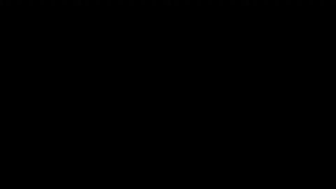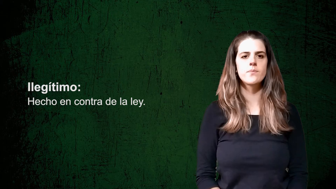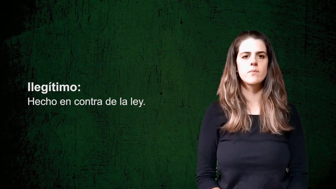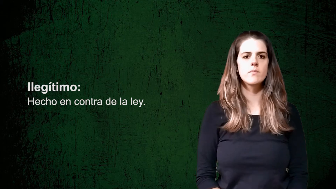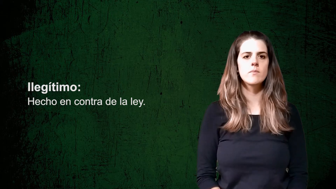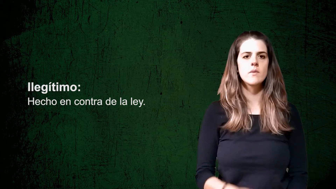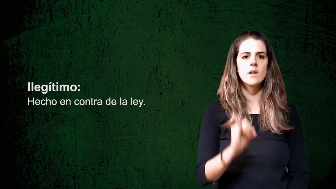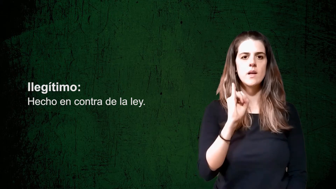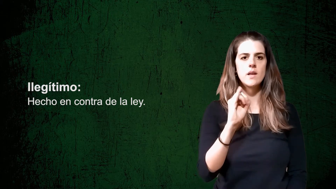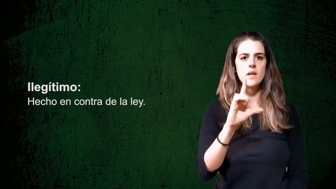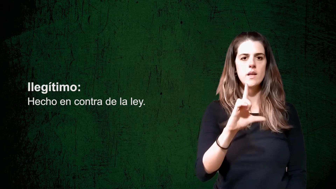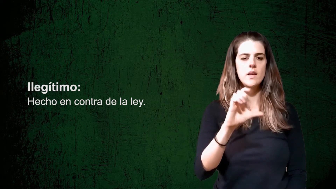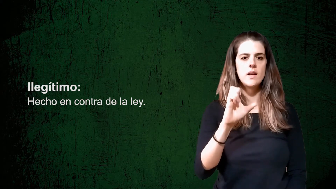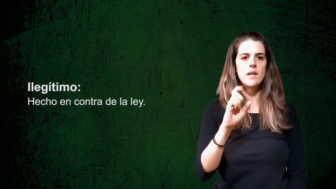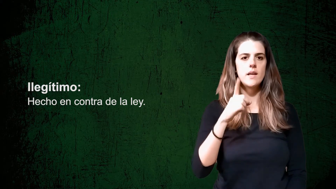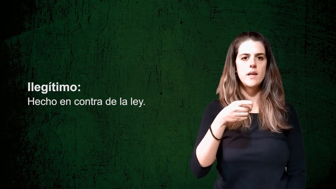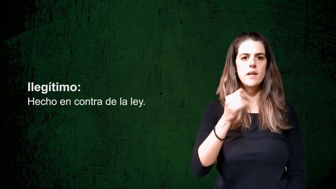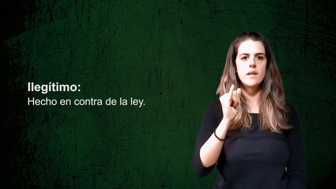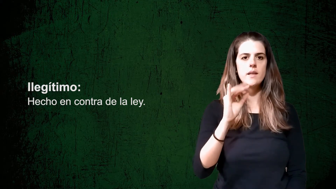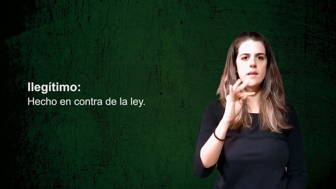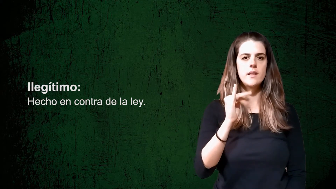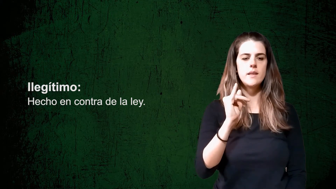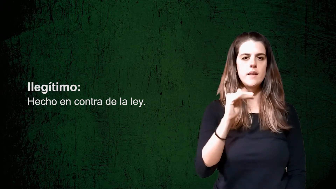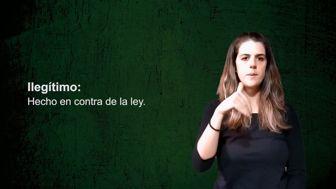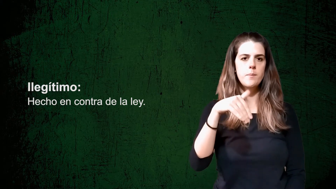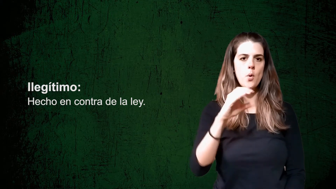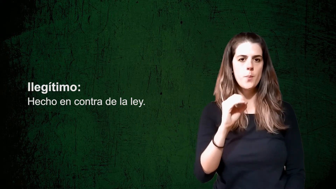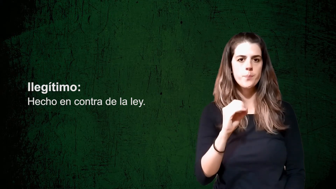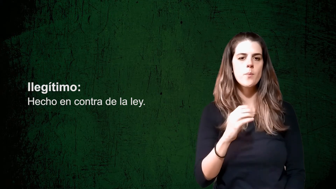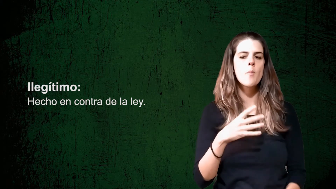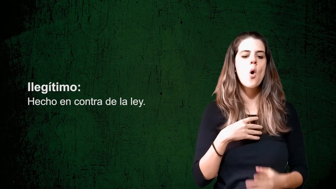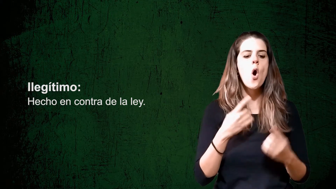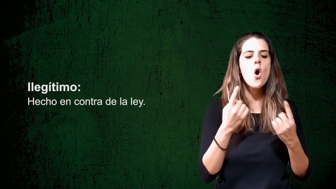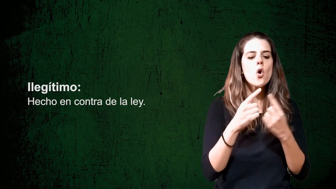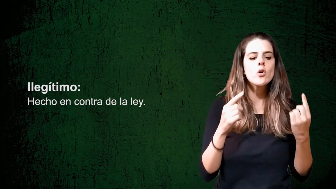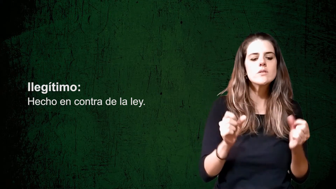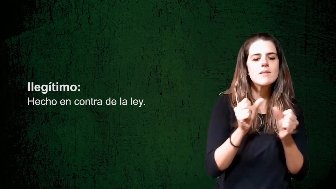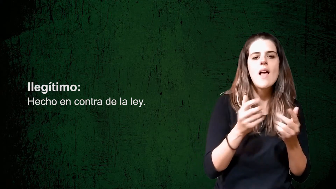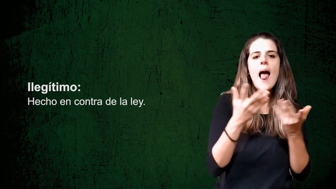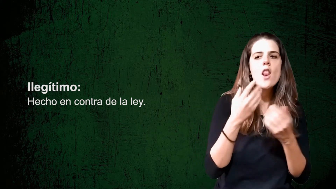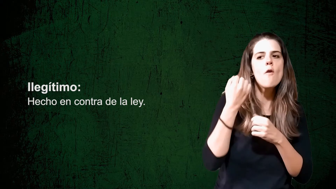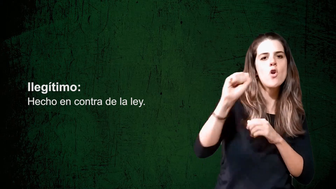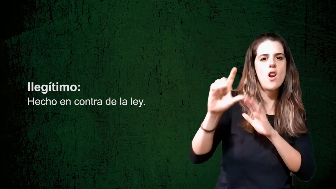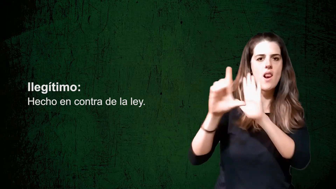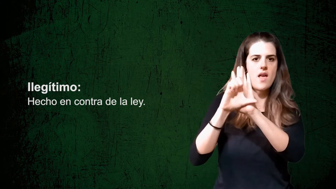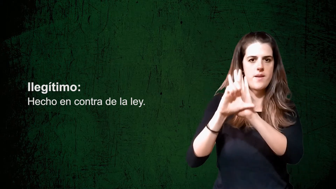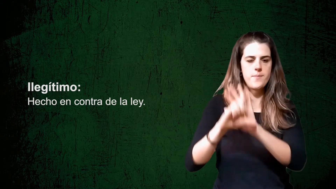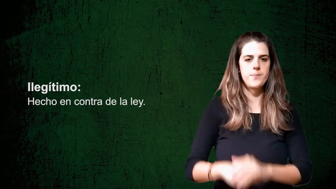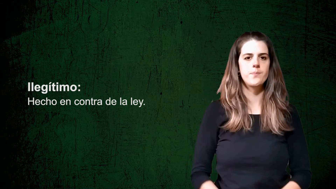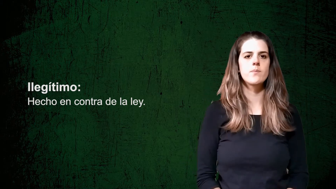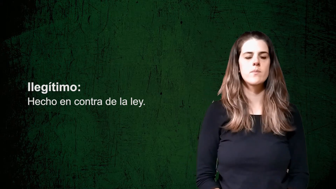Ilegitimo